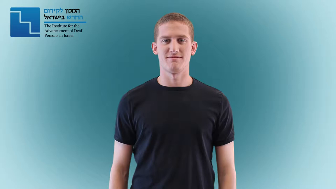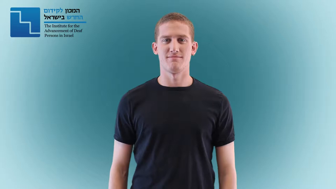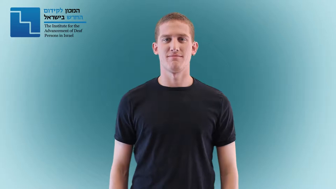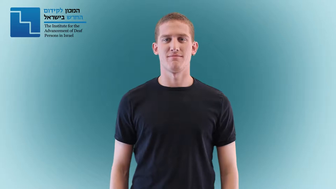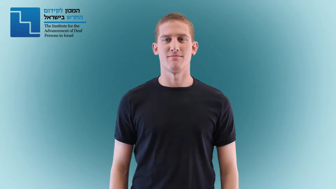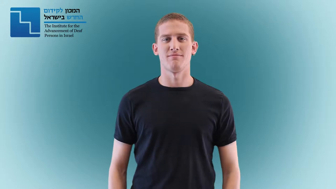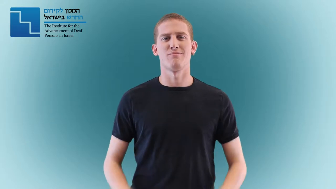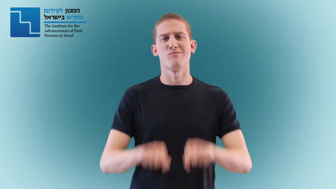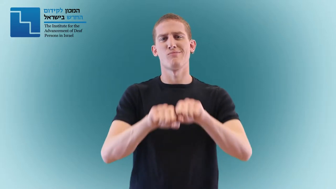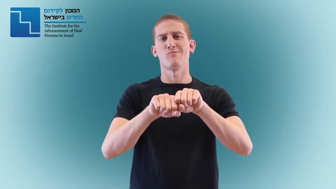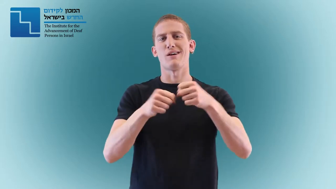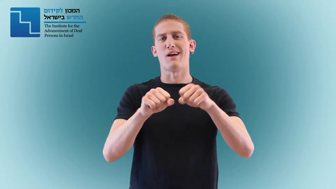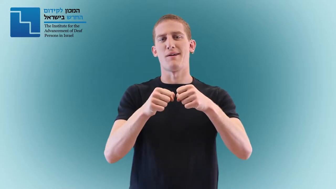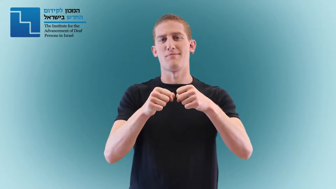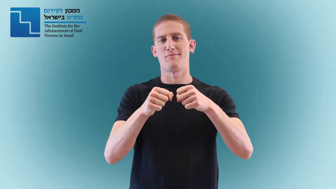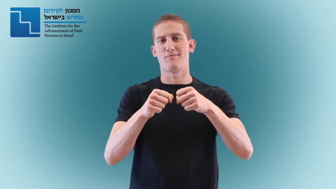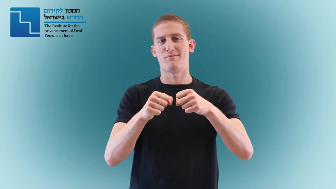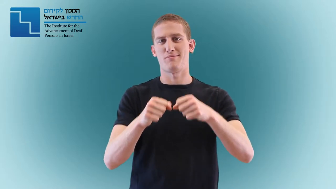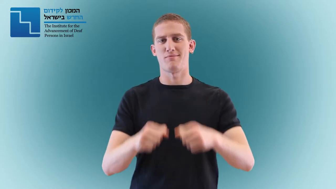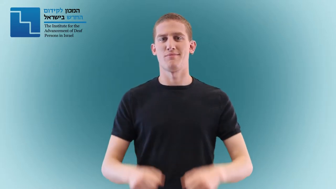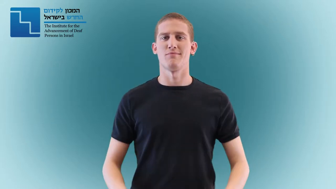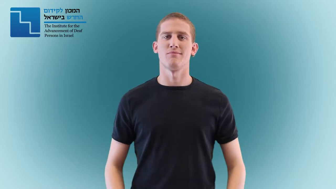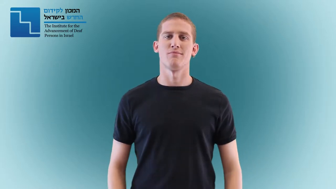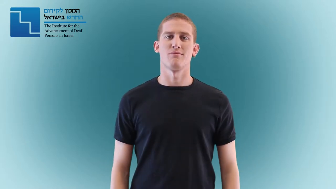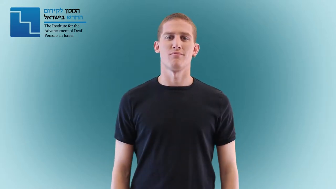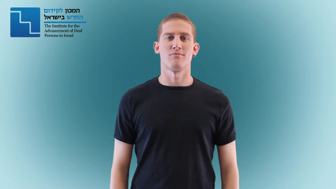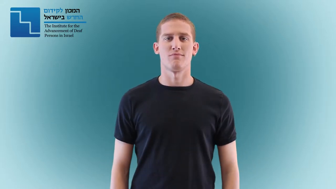פגם